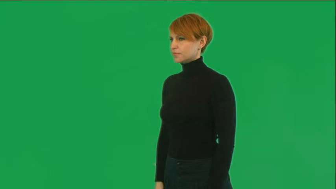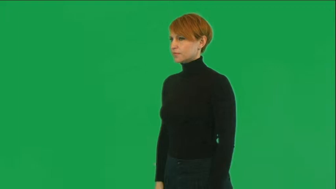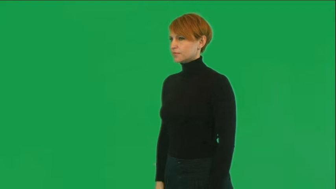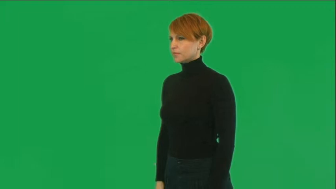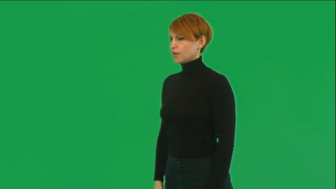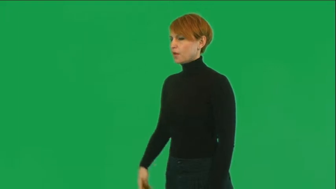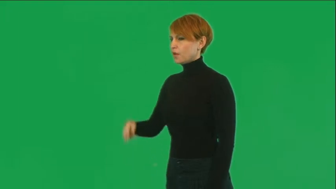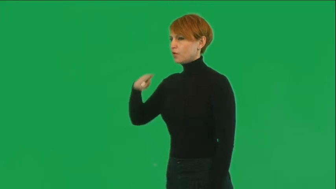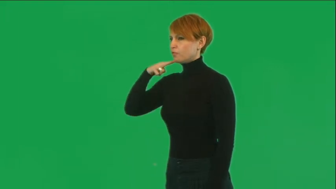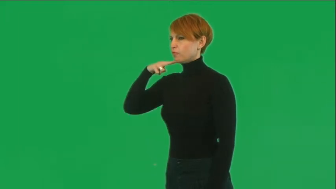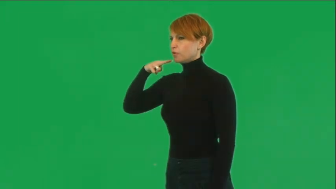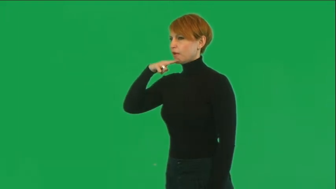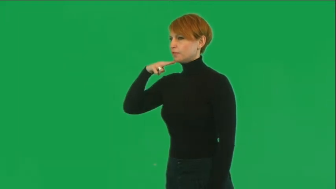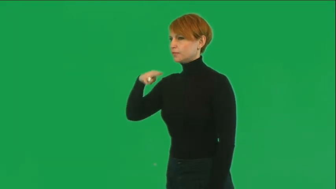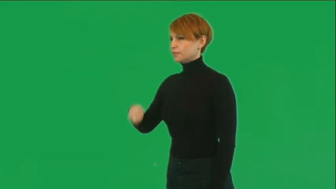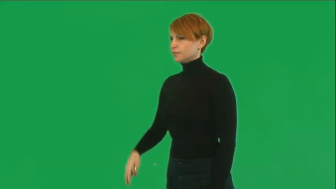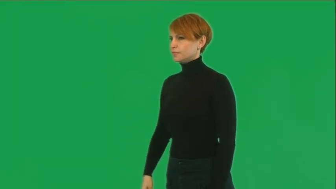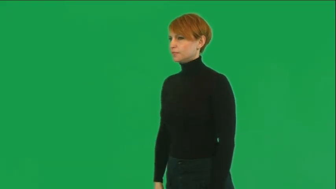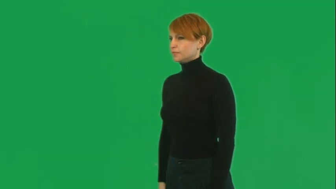woda